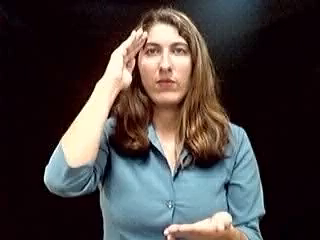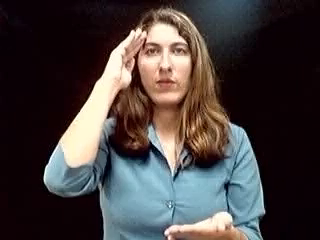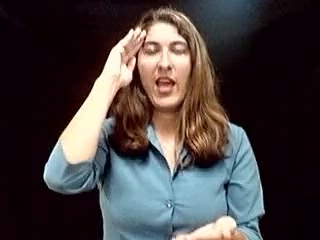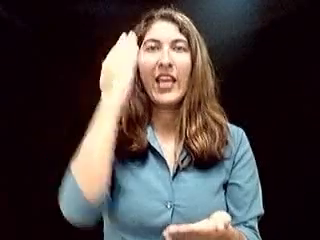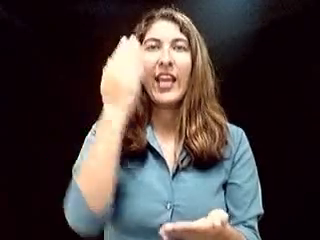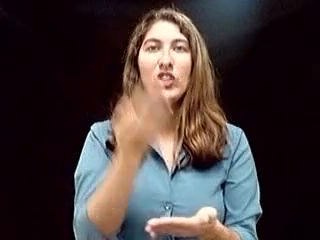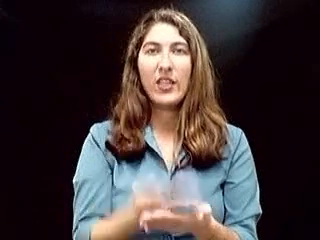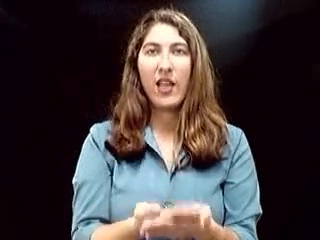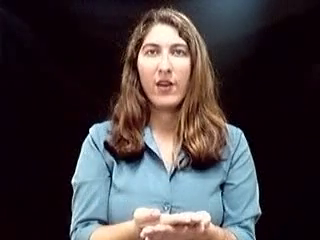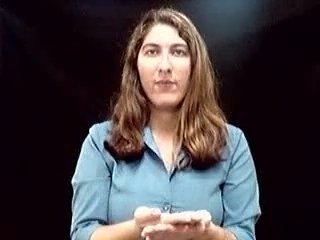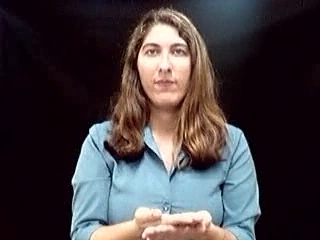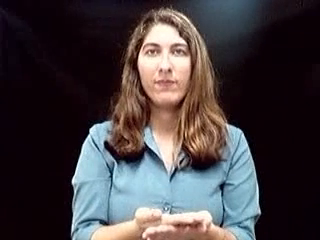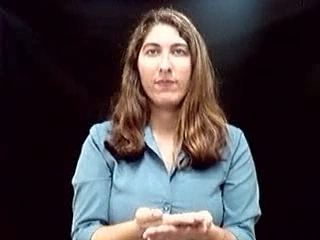acreditar